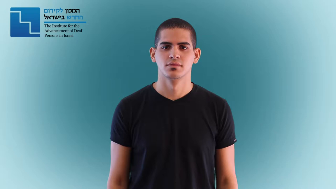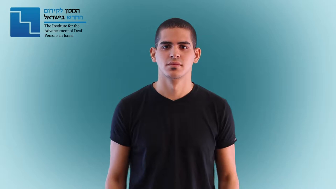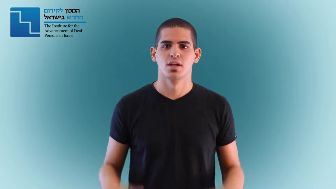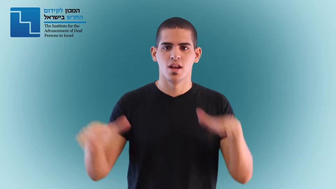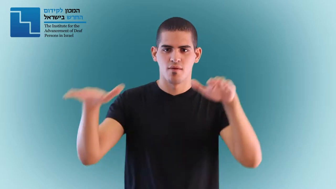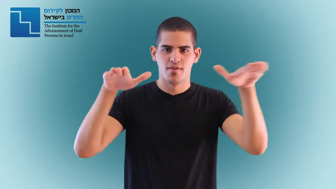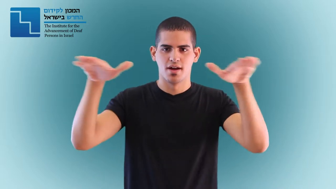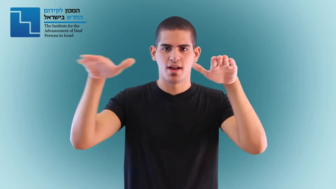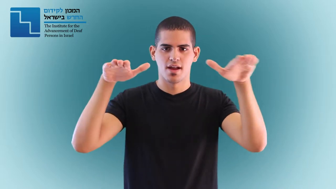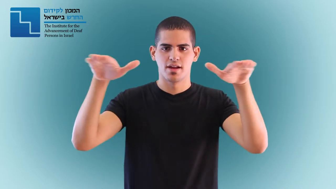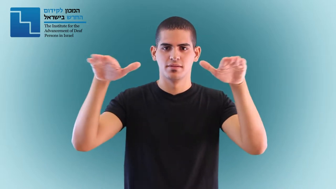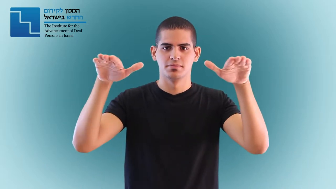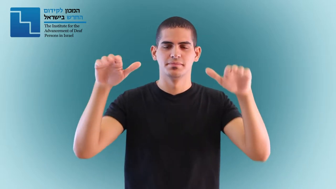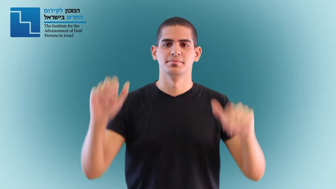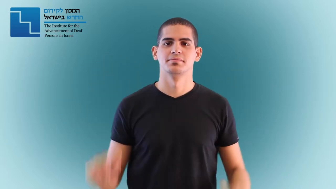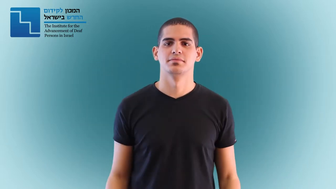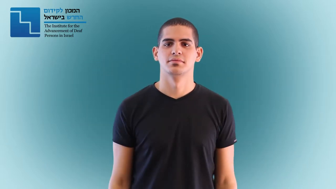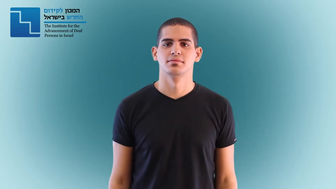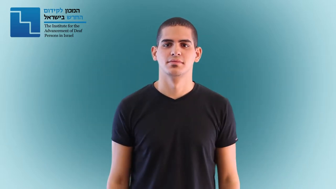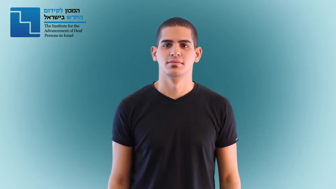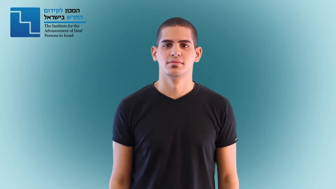לברך